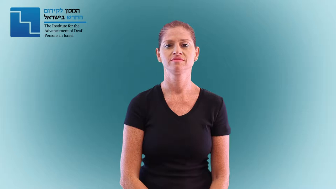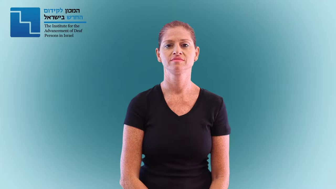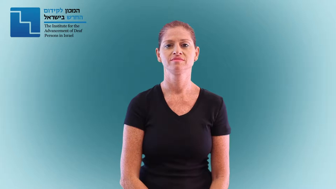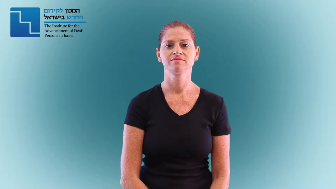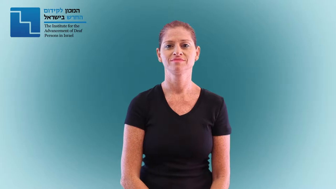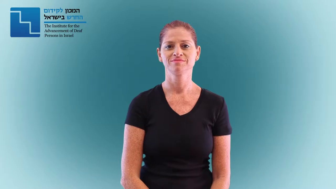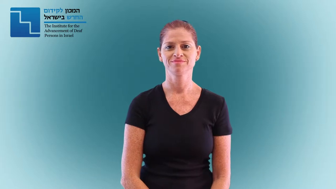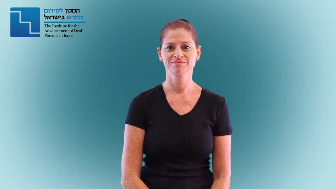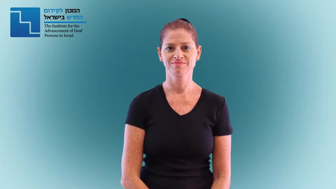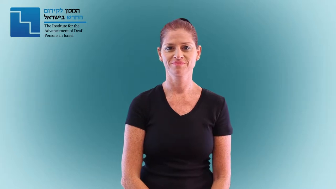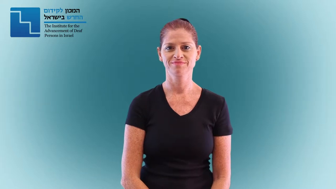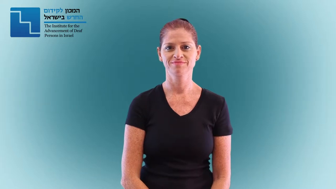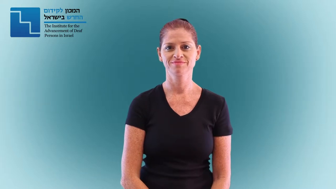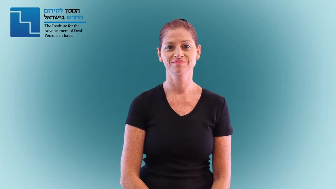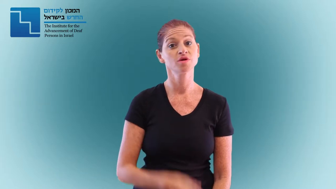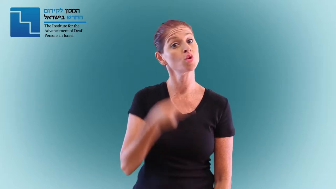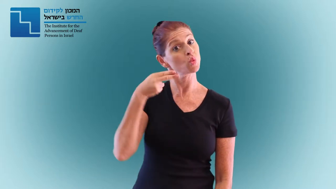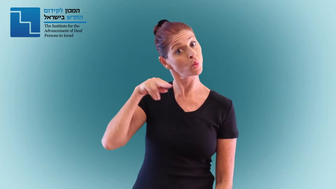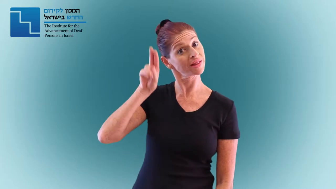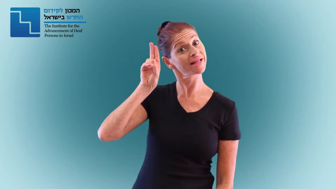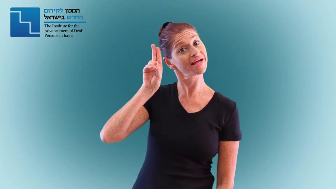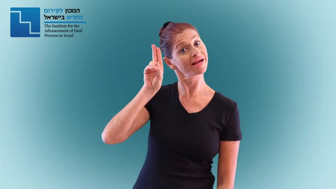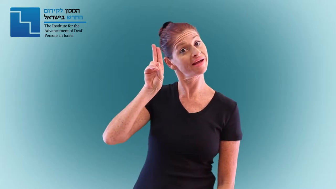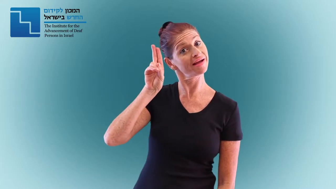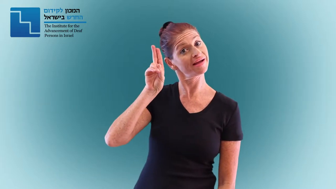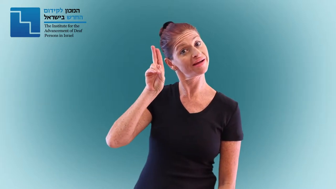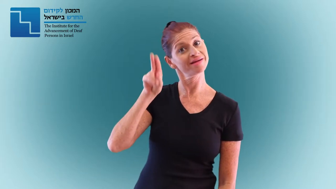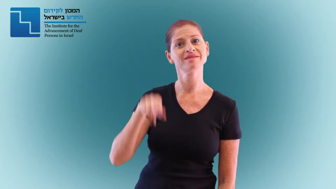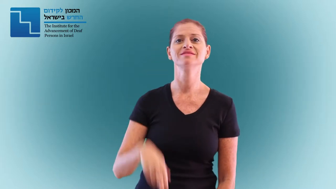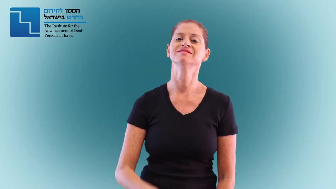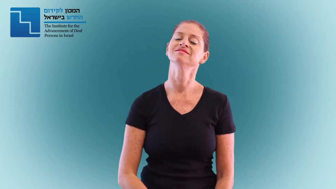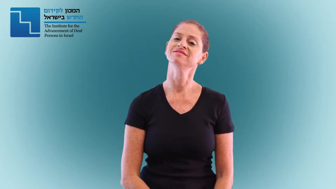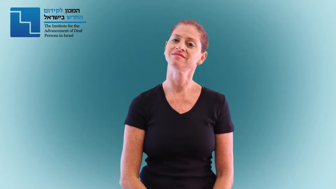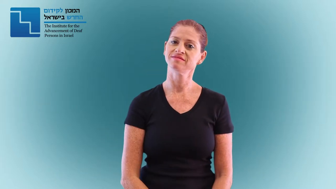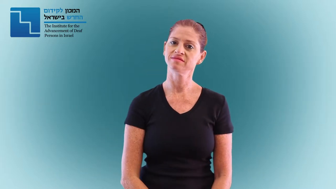יותר